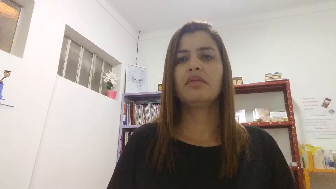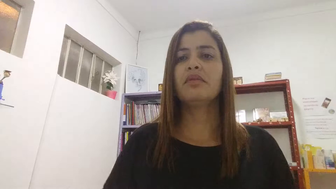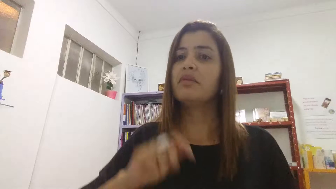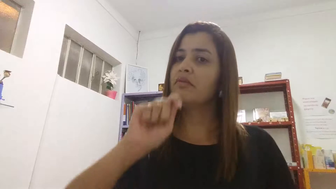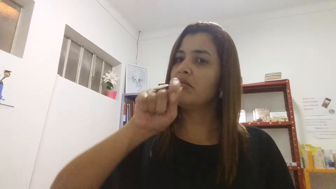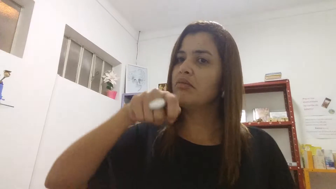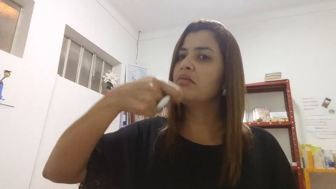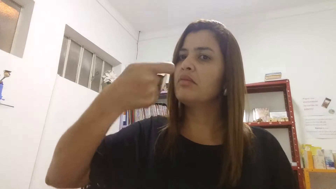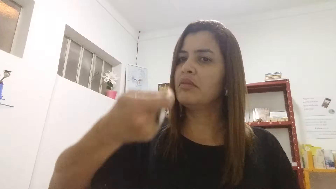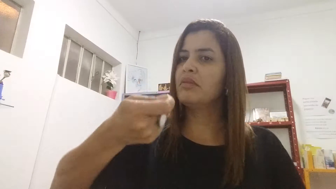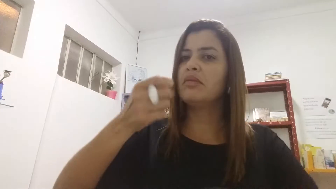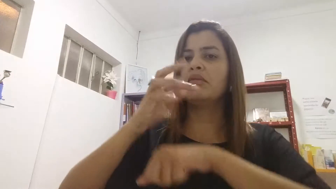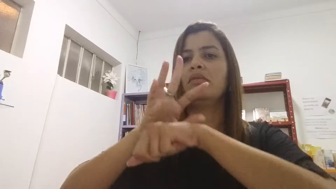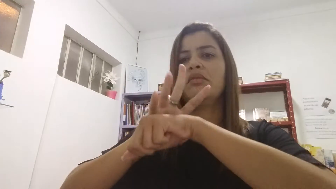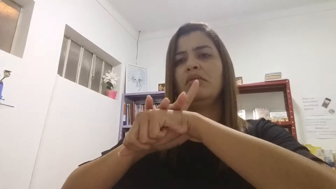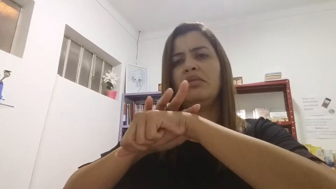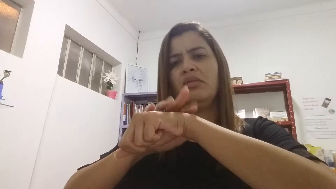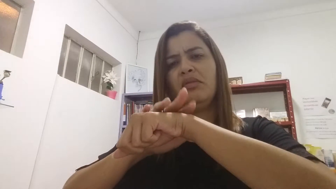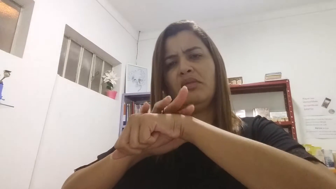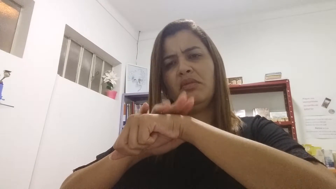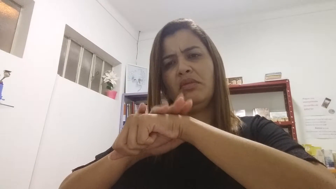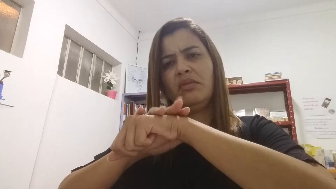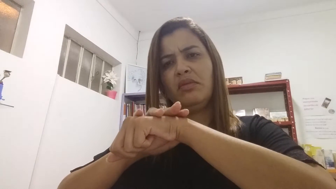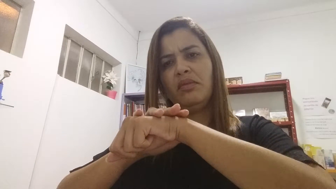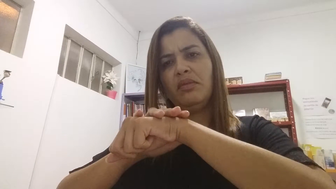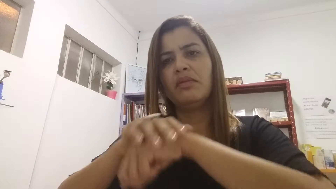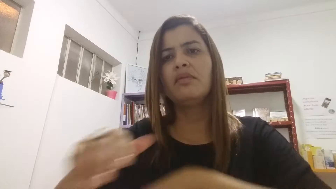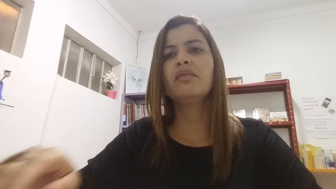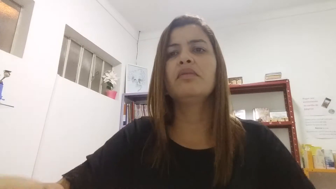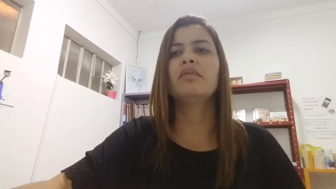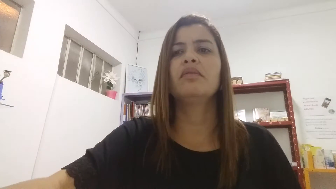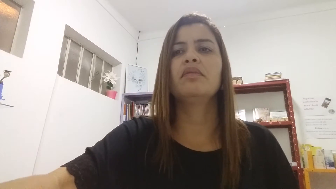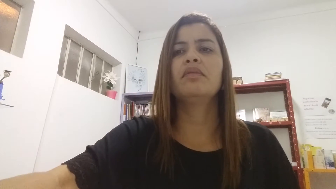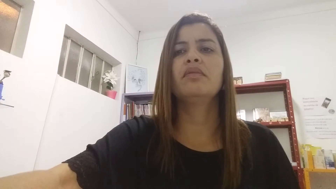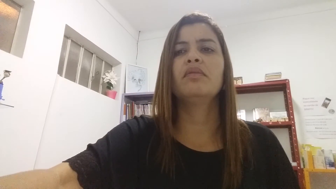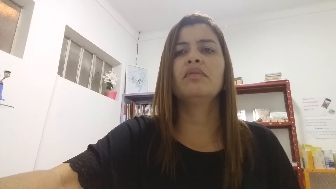DOENTE